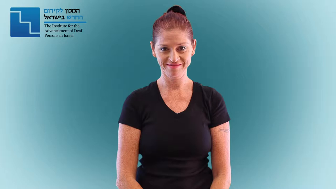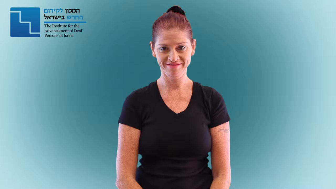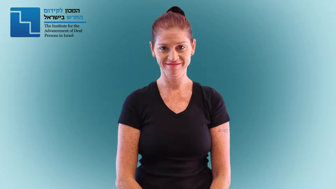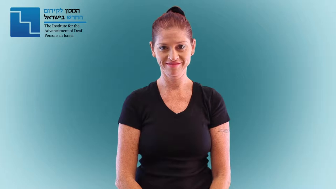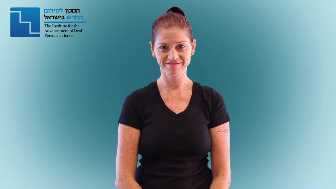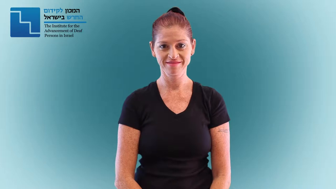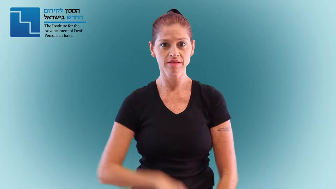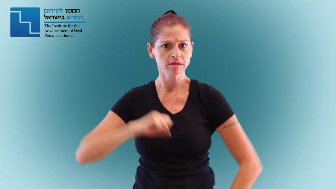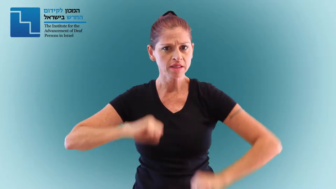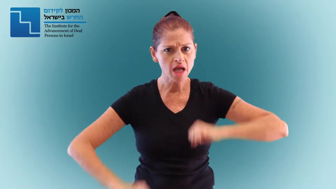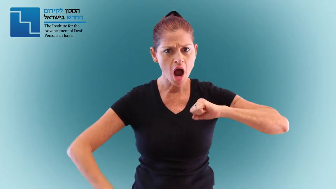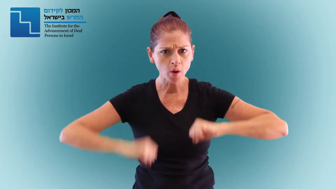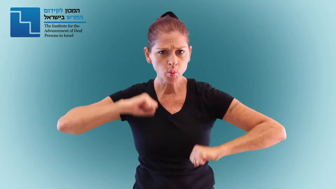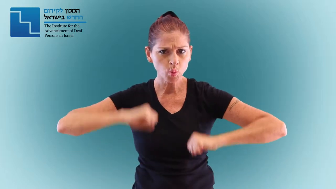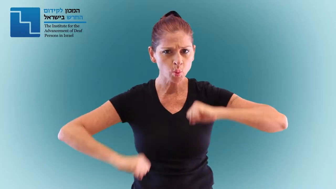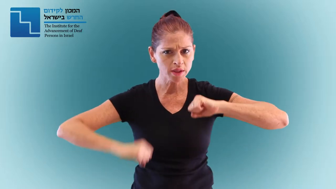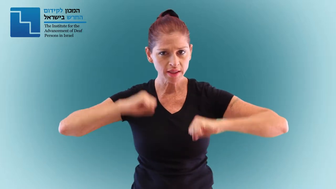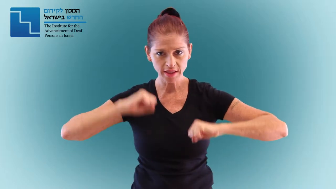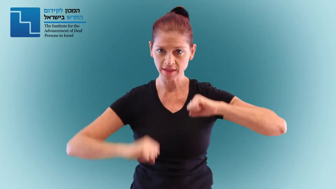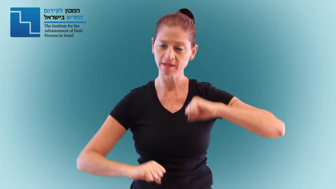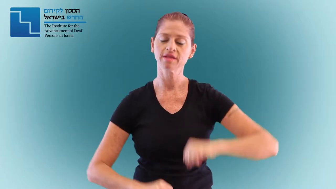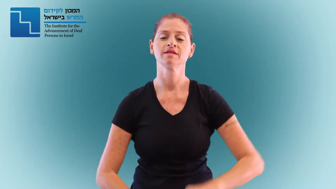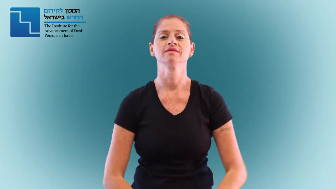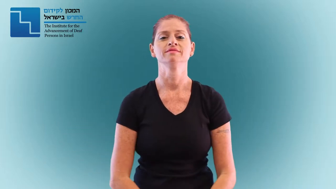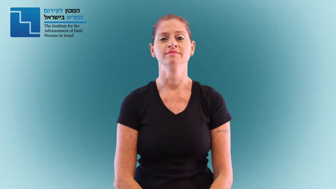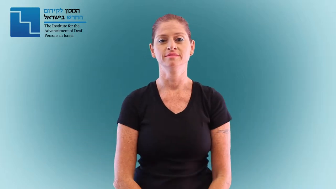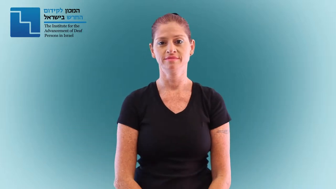התנהגות